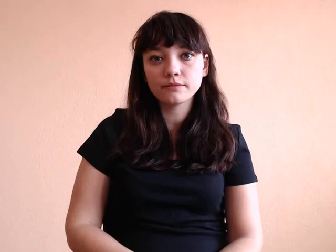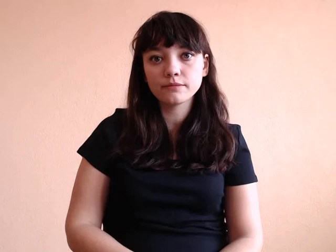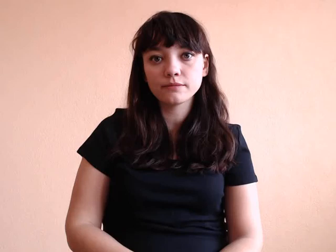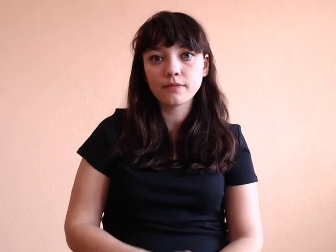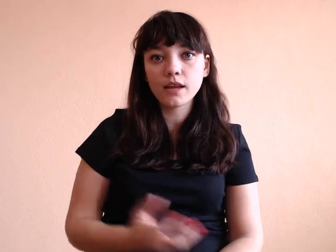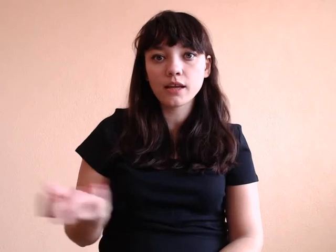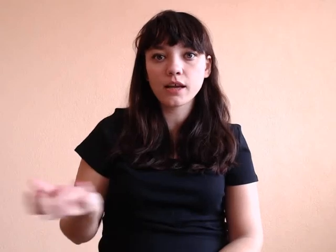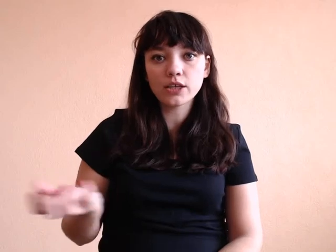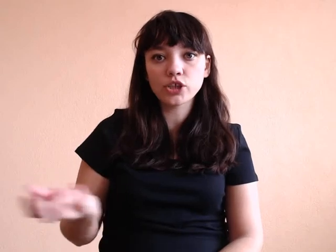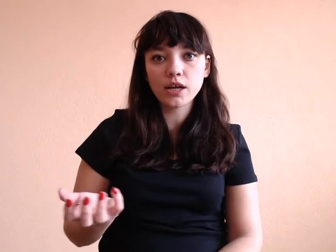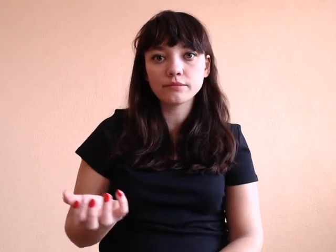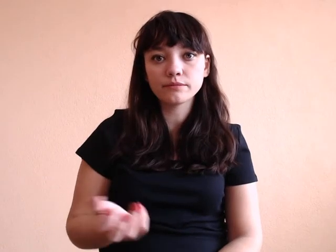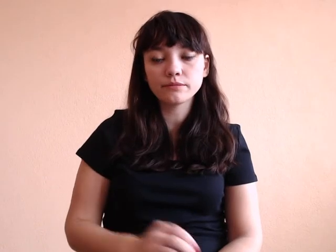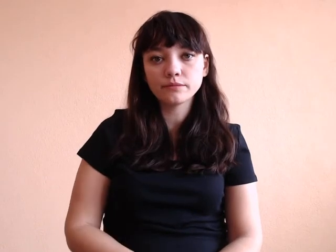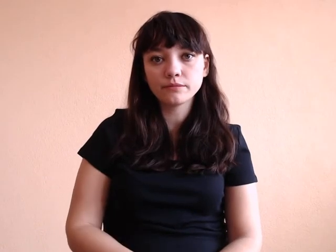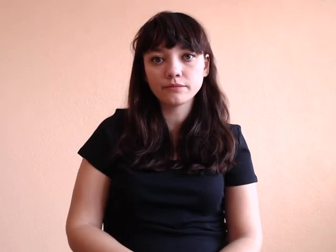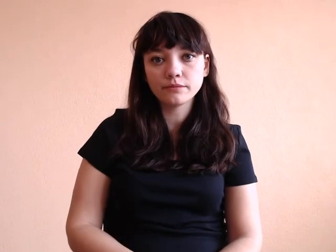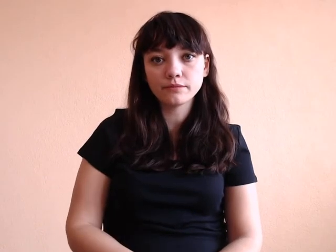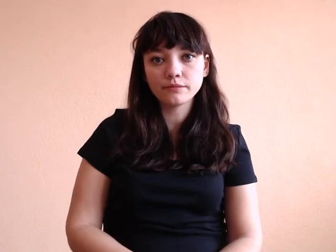KASZA